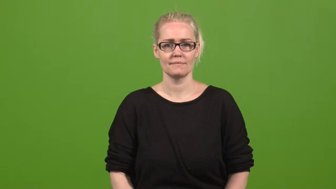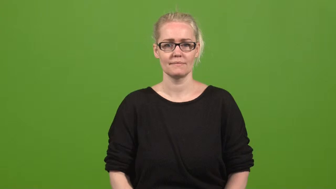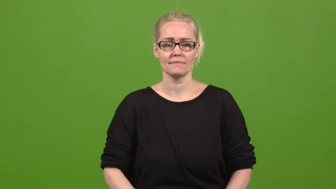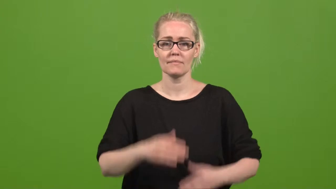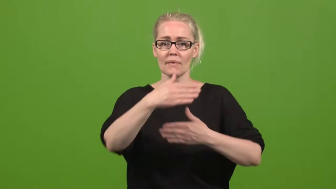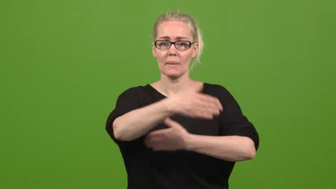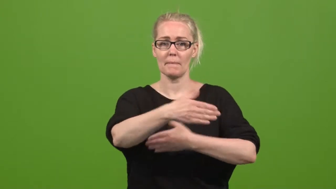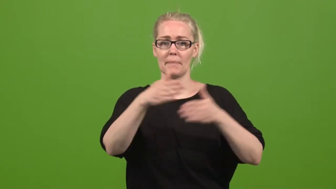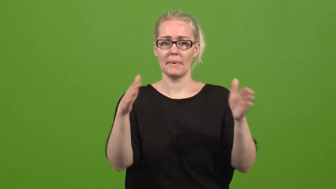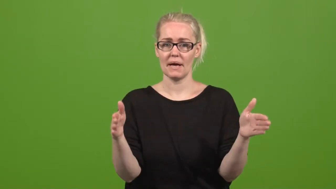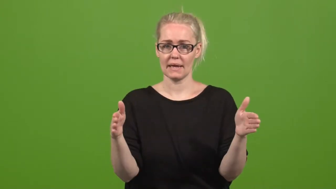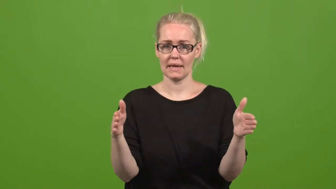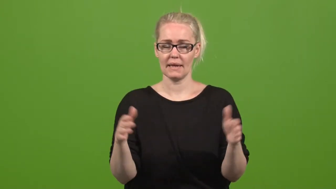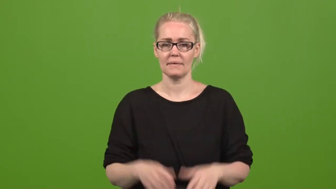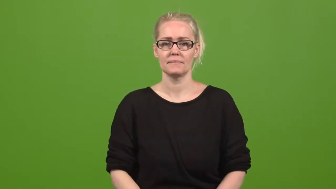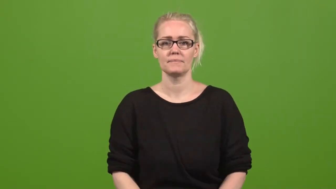Bakki